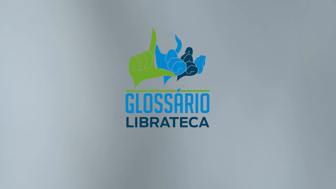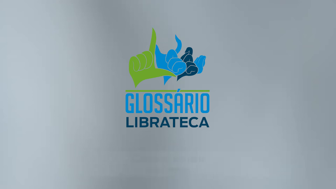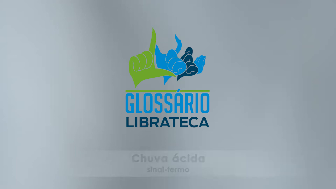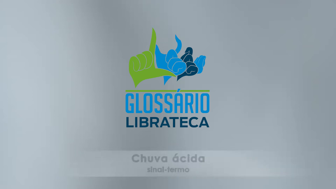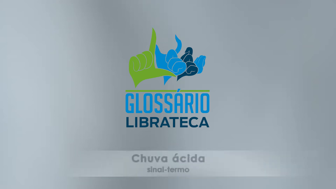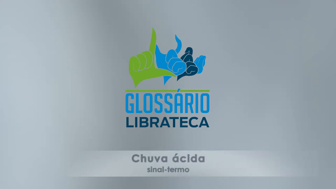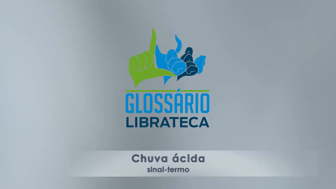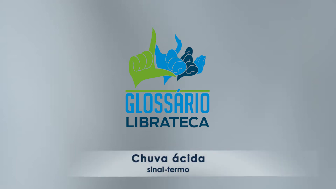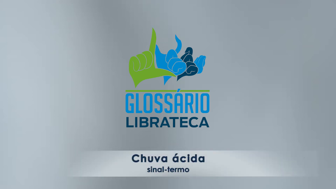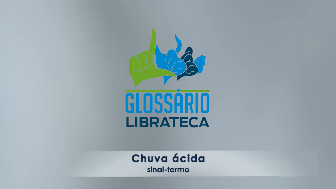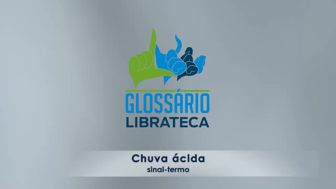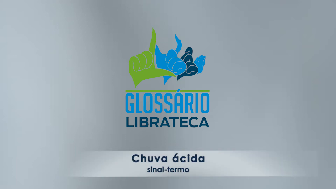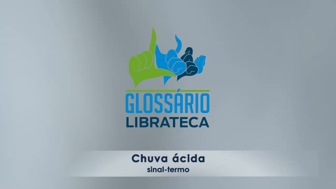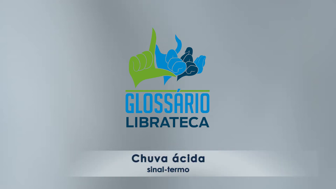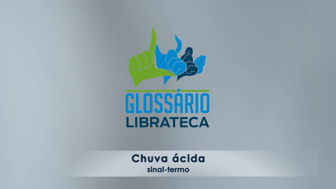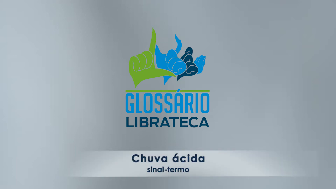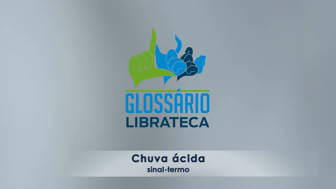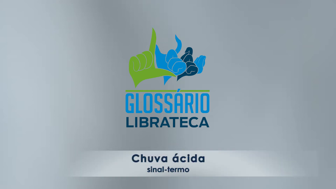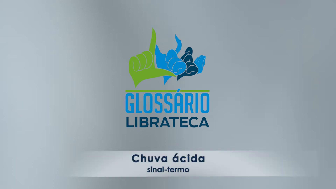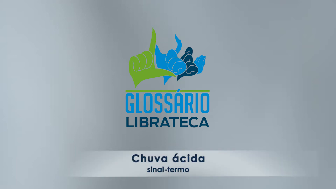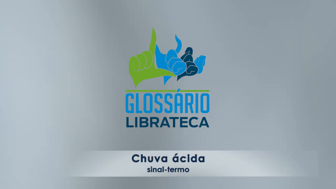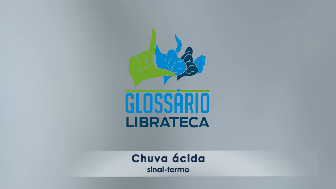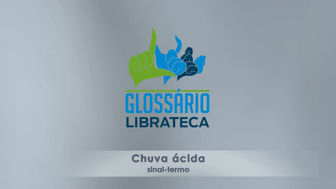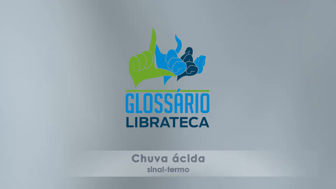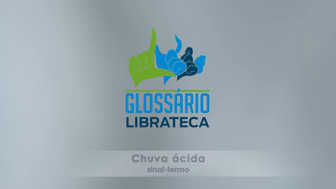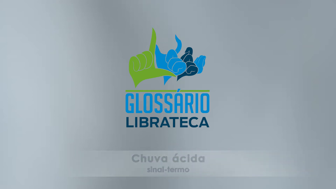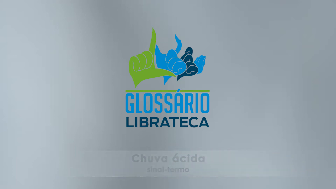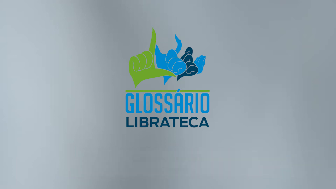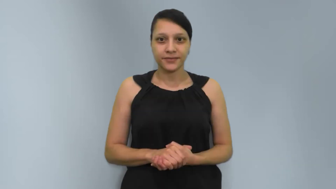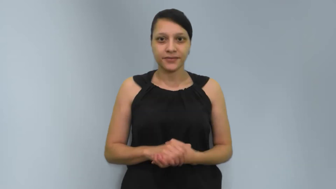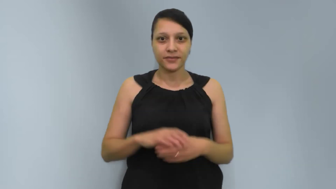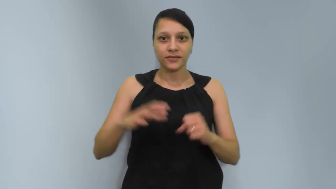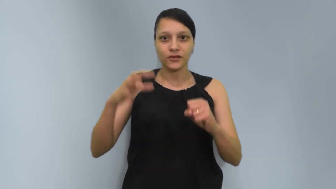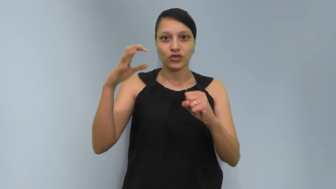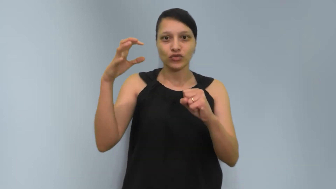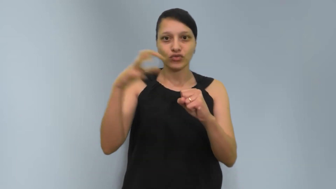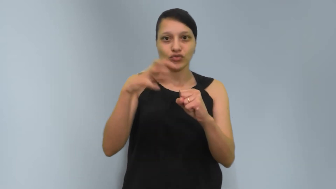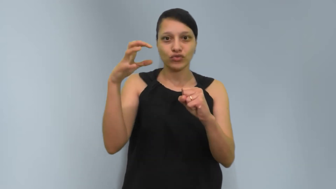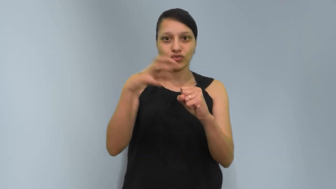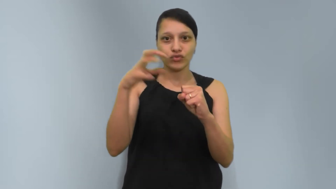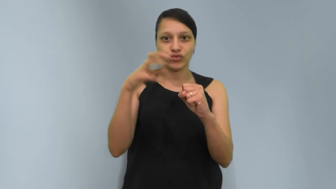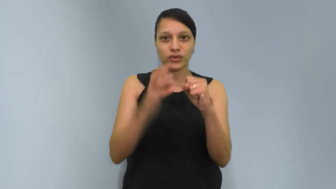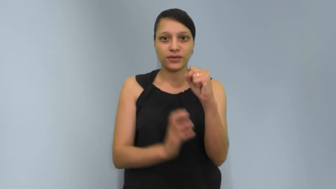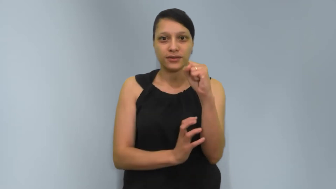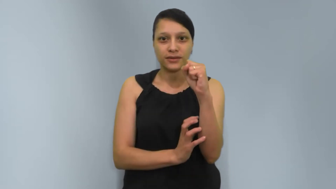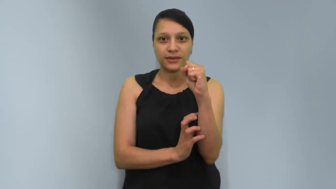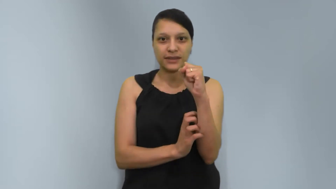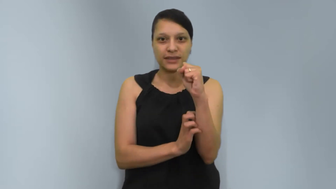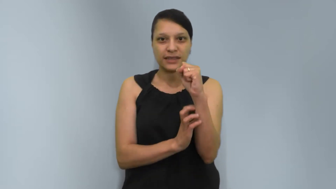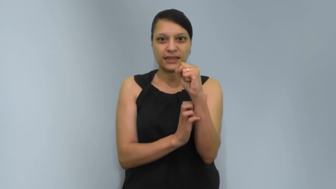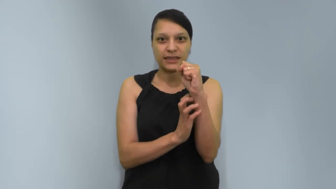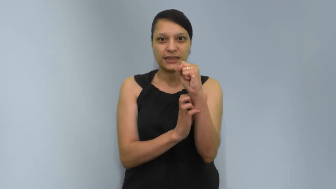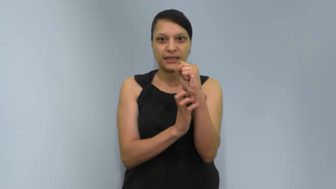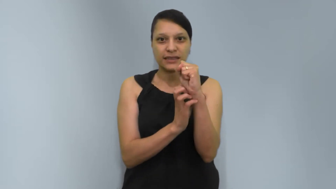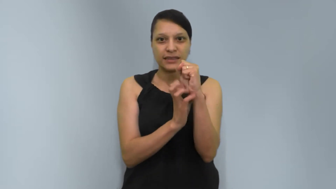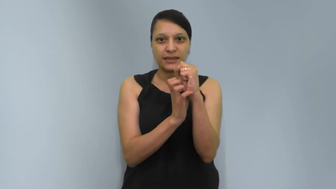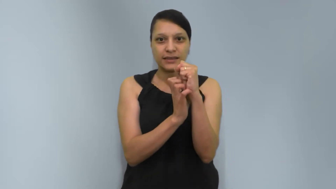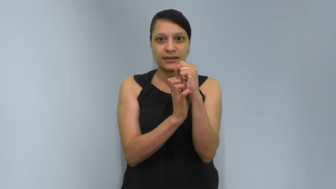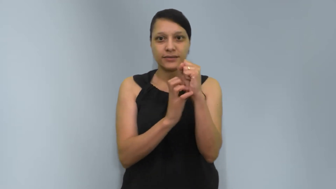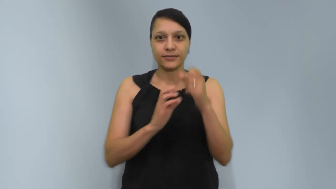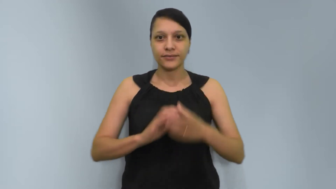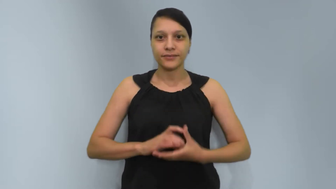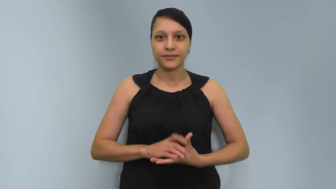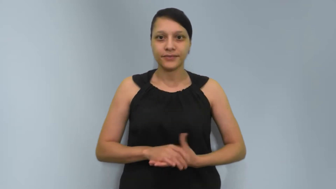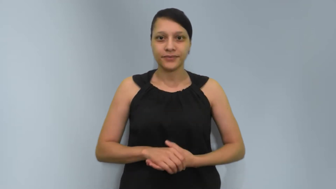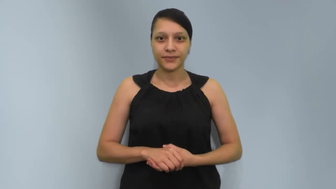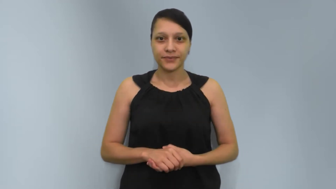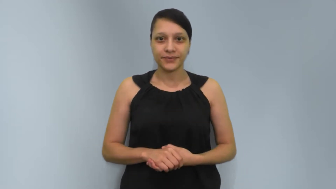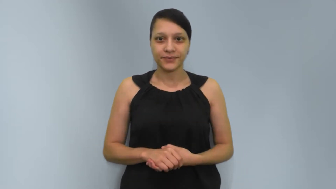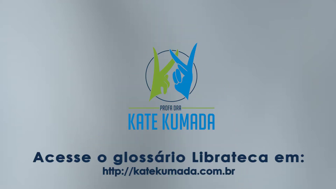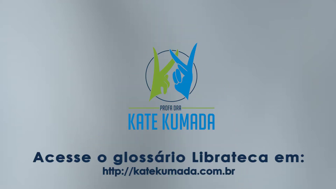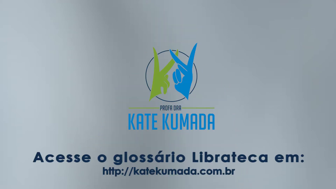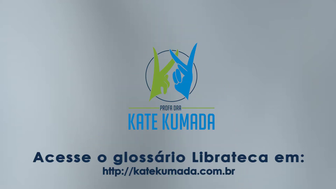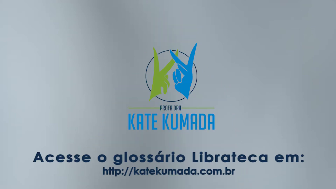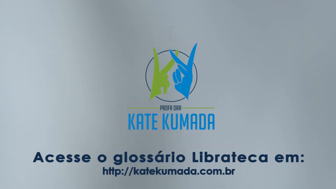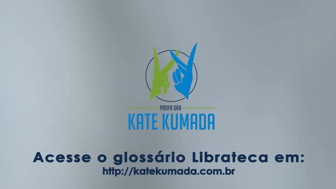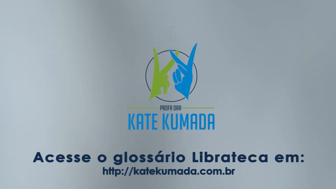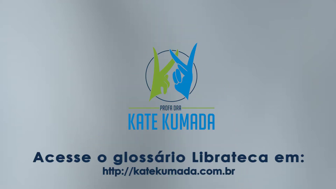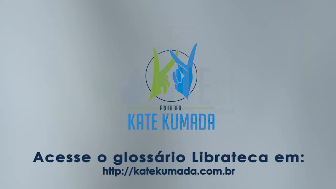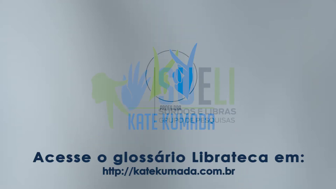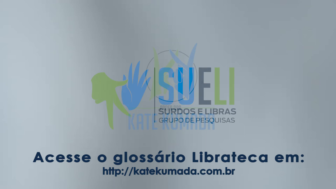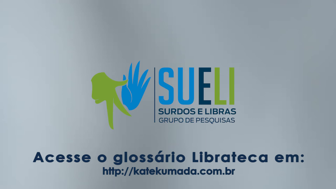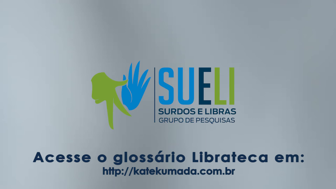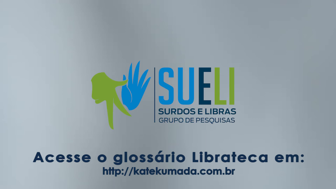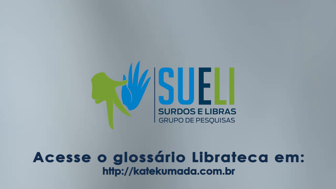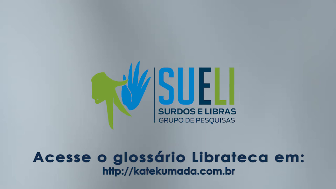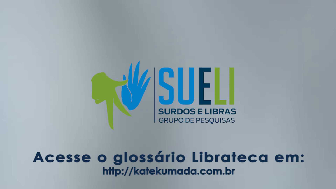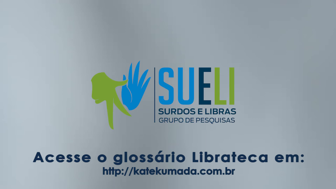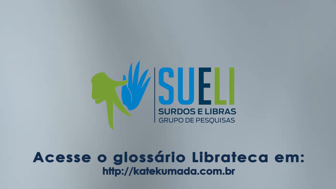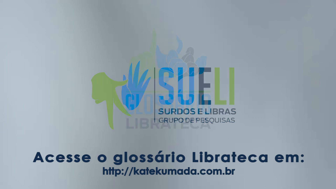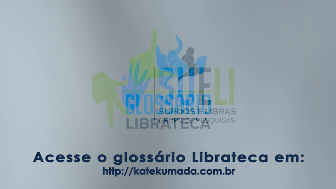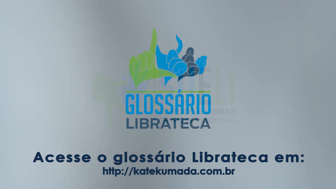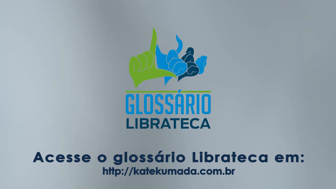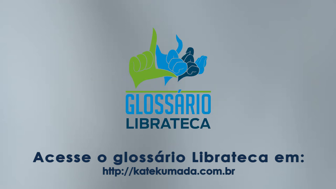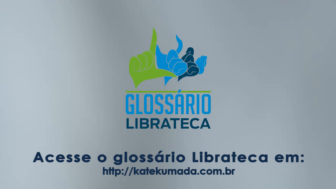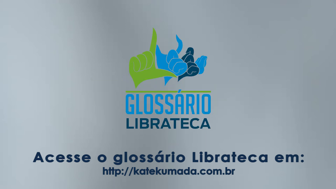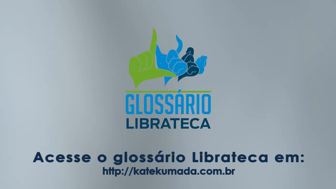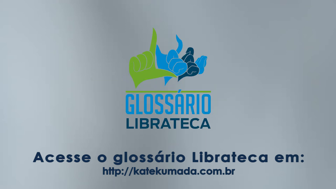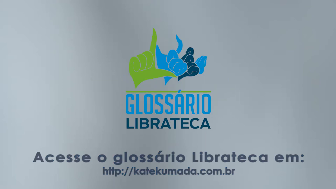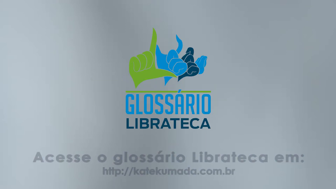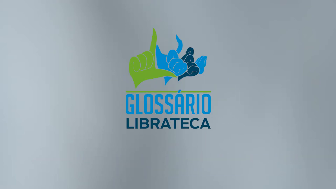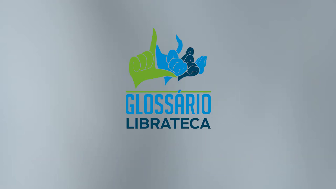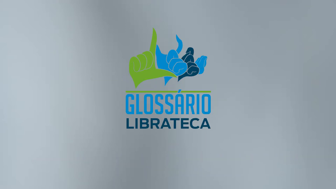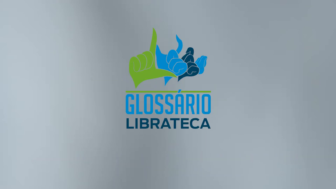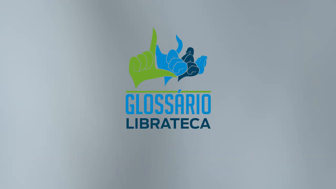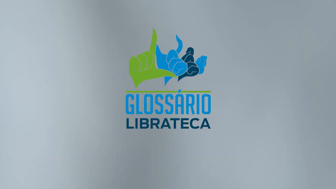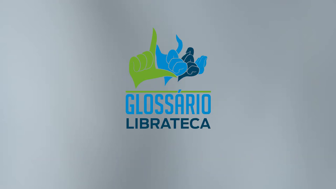Chuva ácida